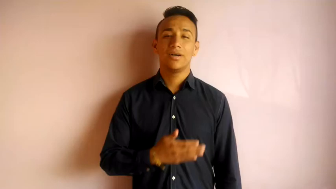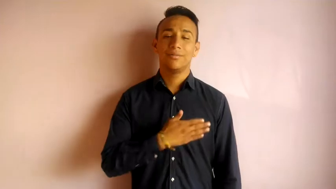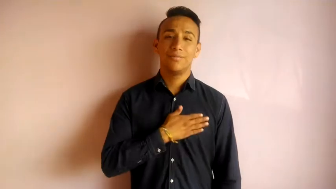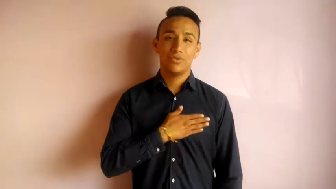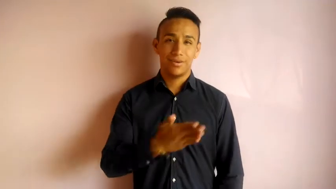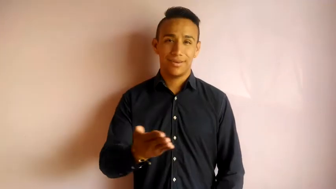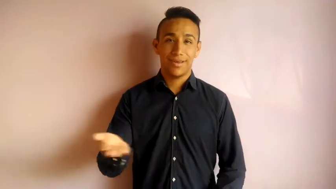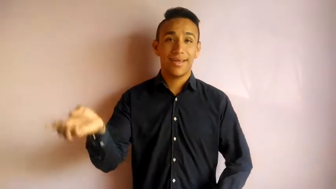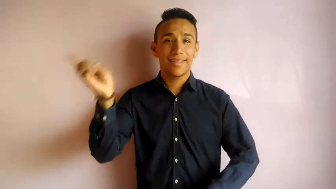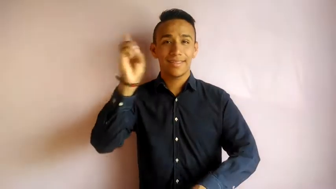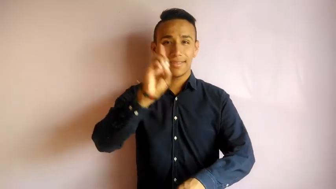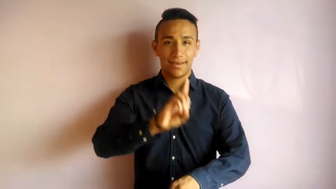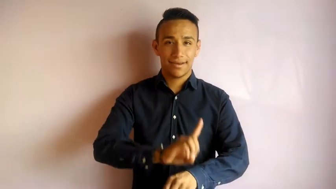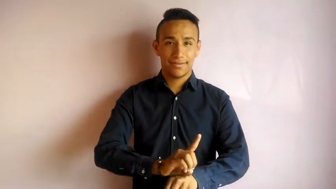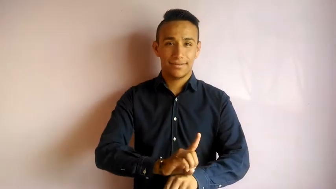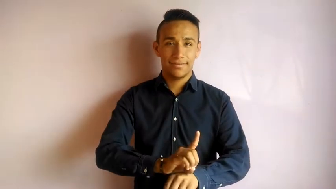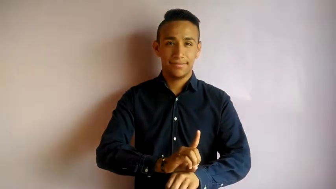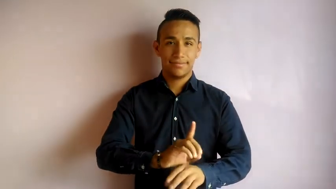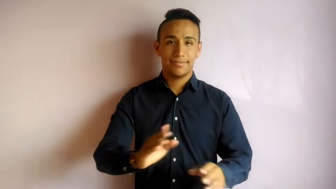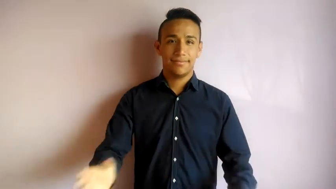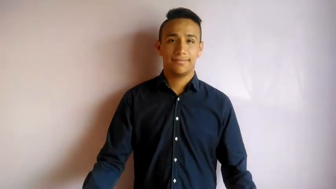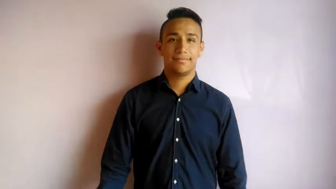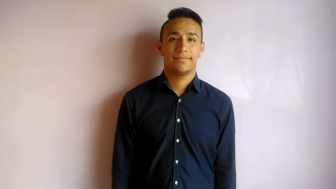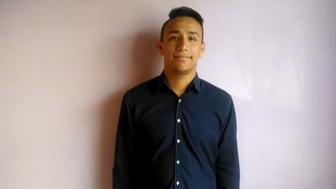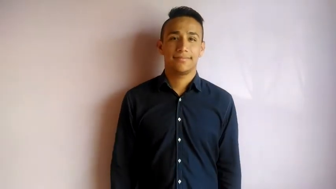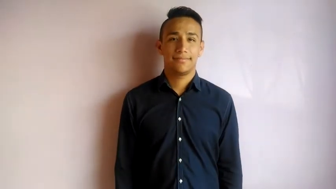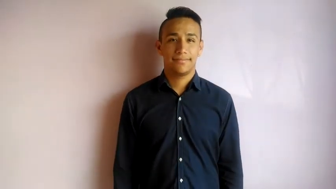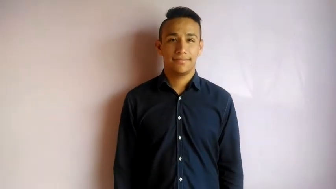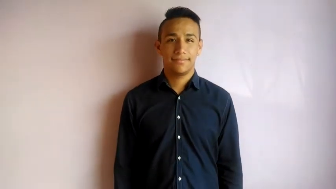buenos dias